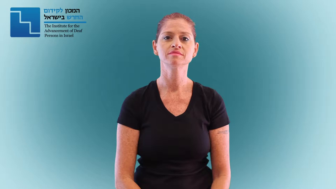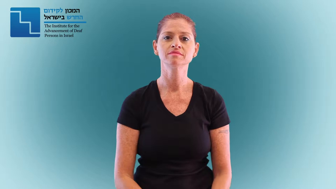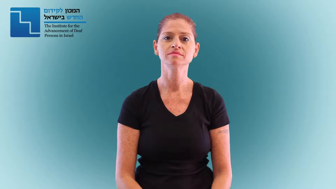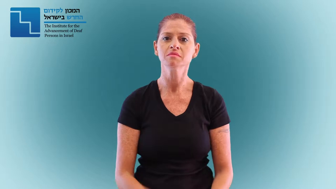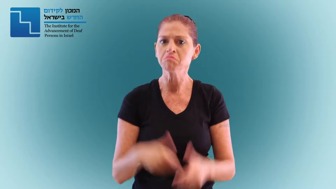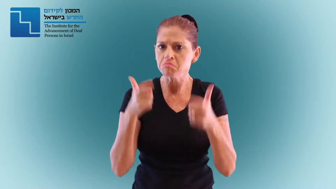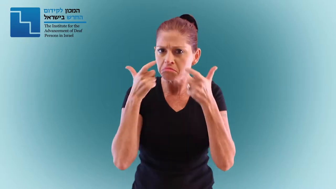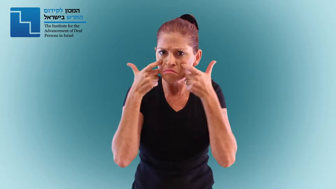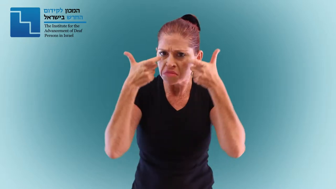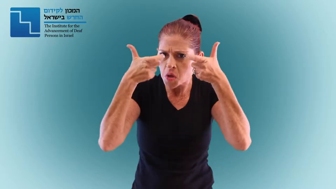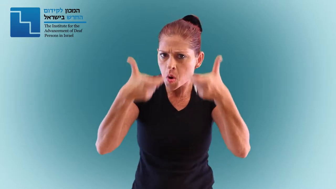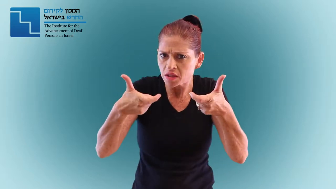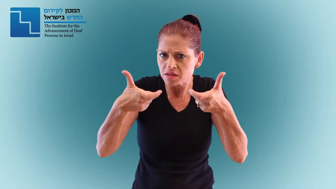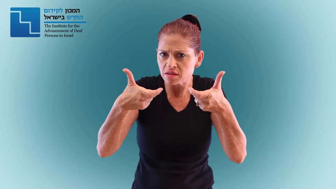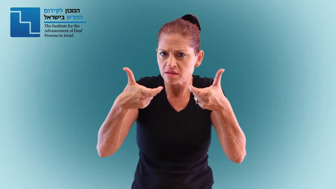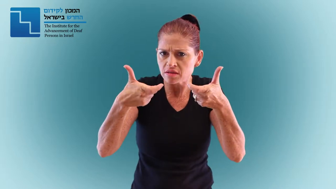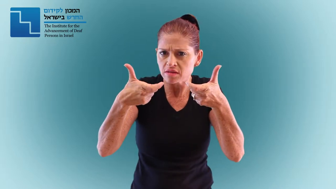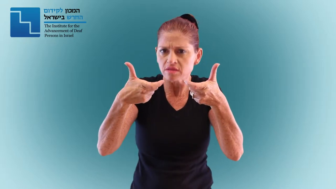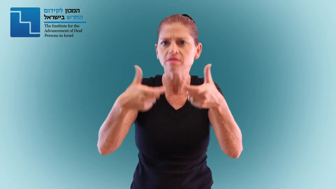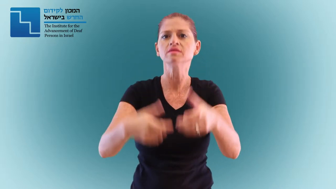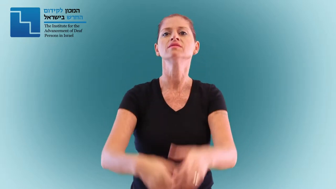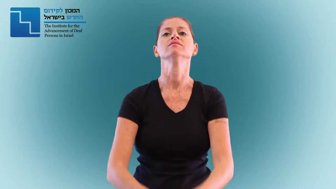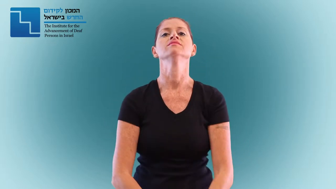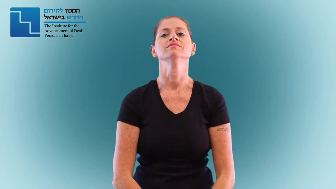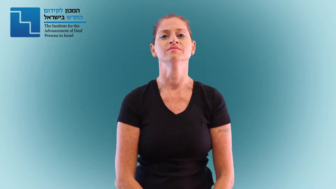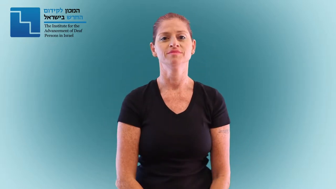ביקורת